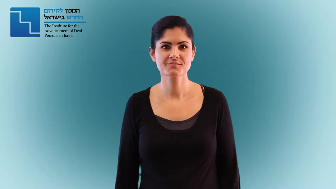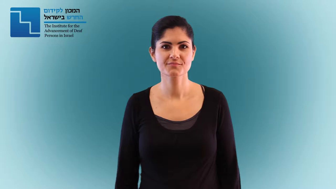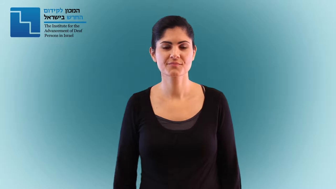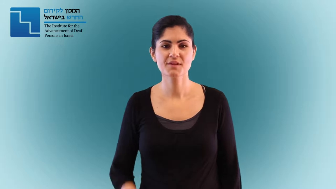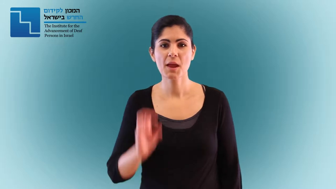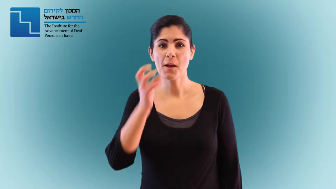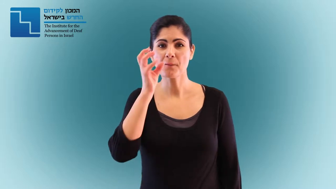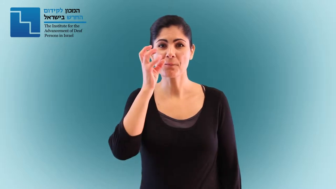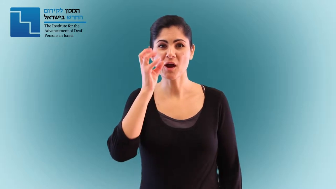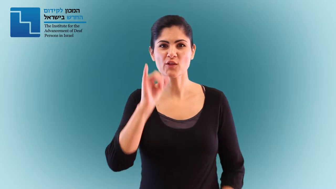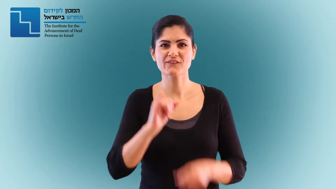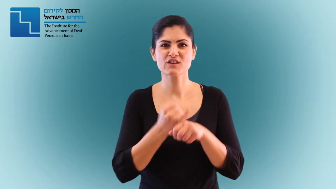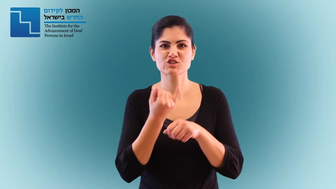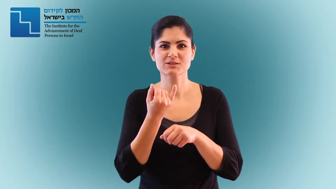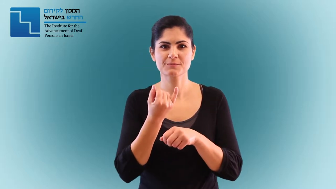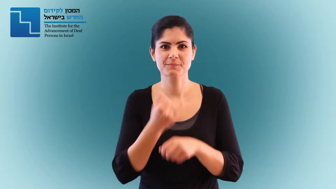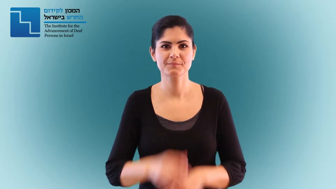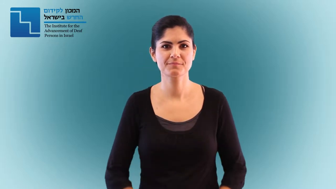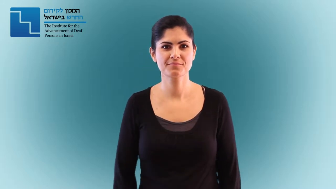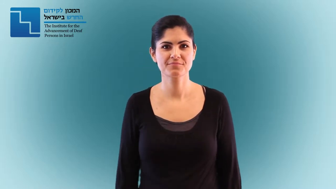פירות מיובשים